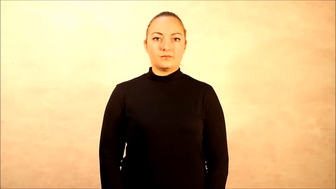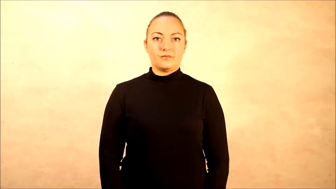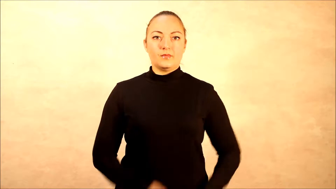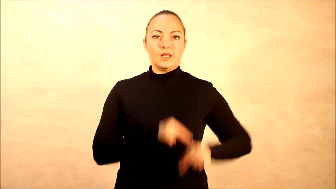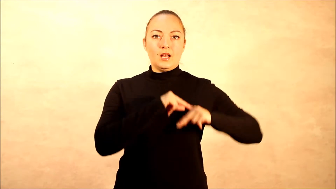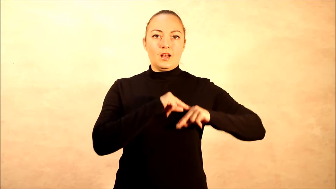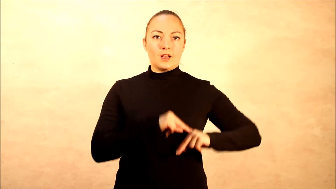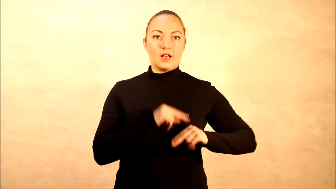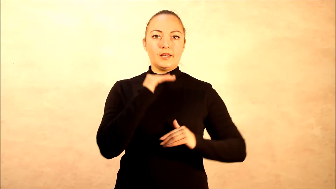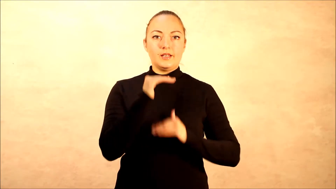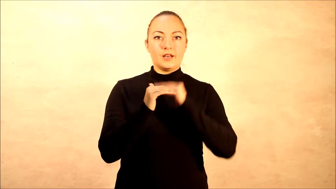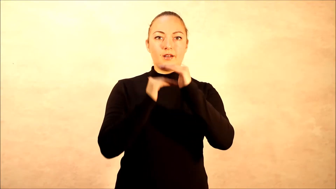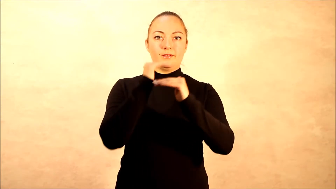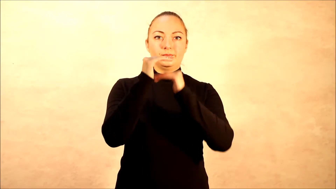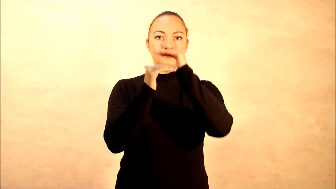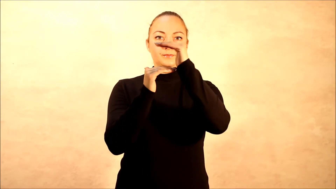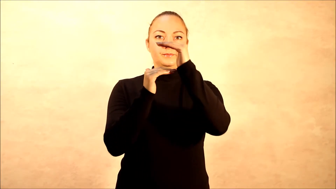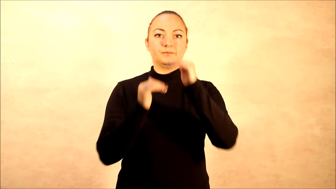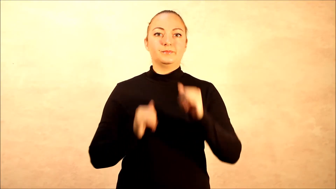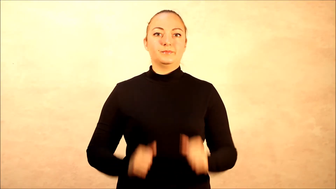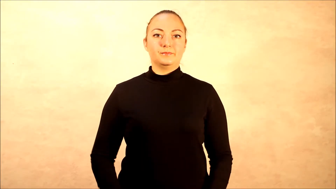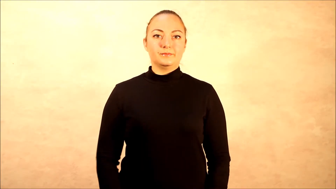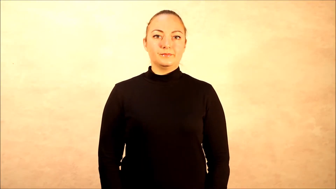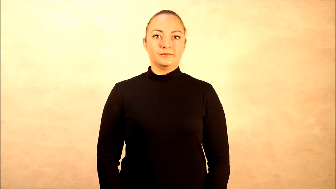Carieră